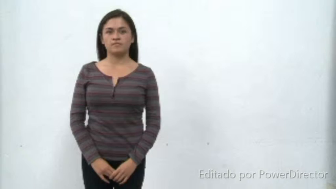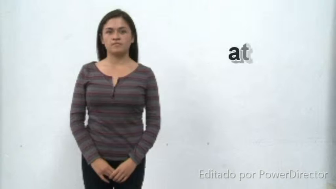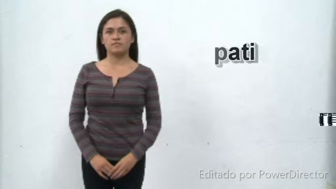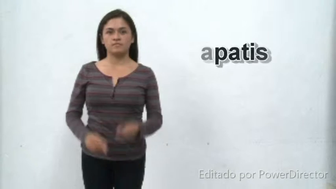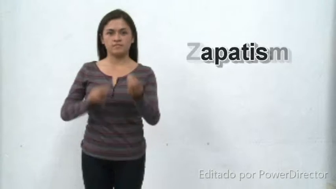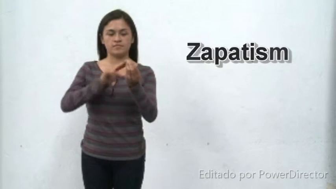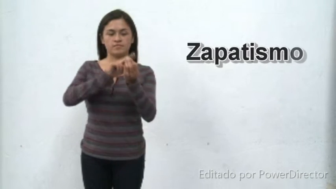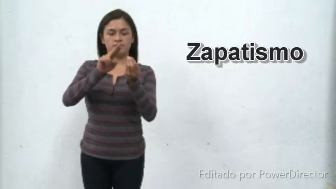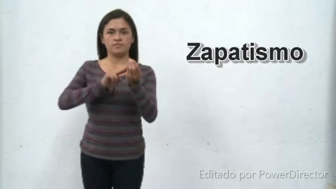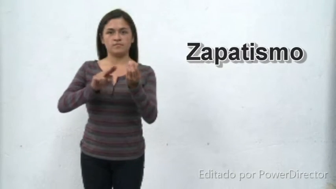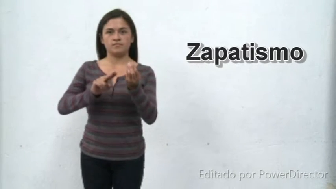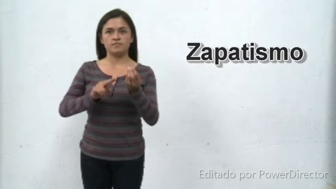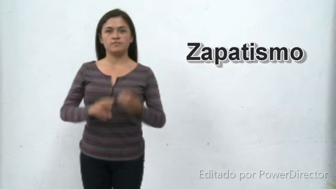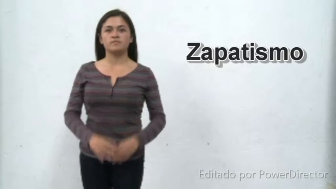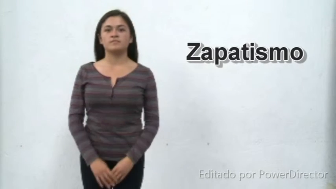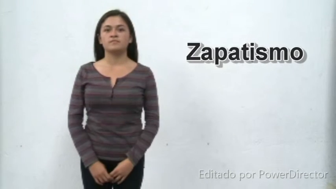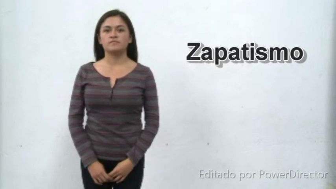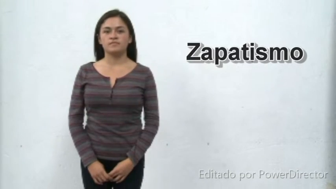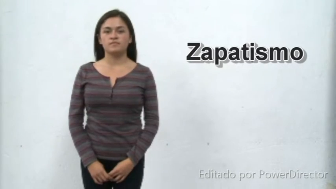Zapatismo